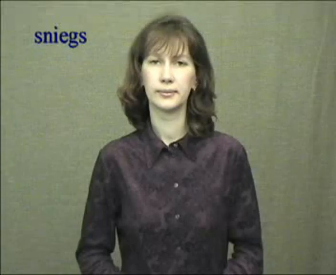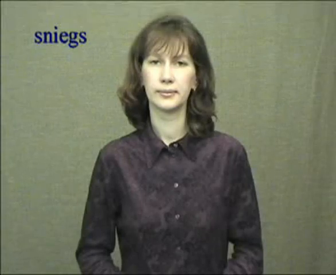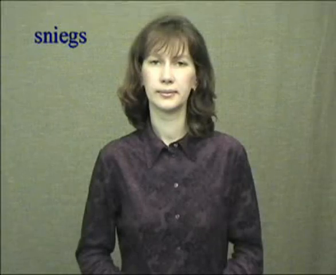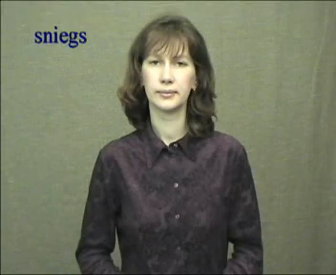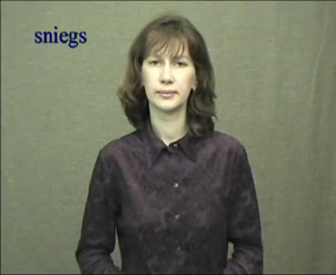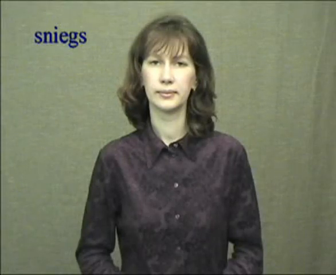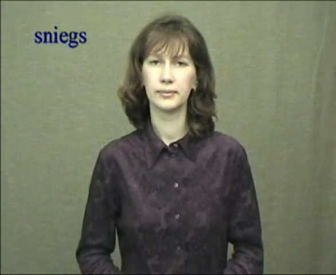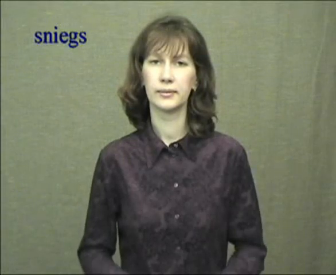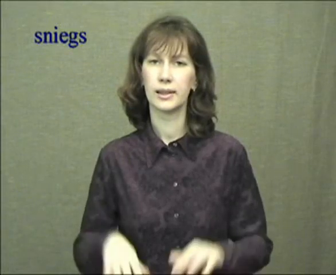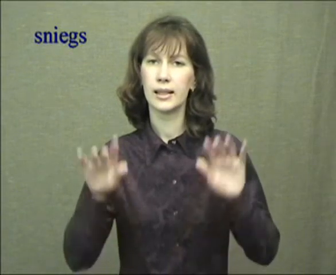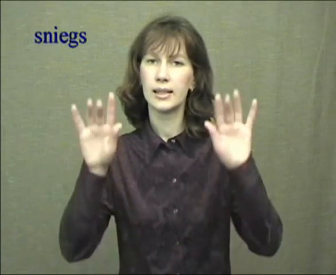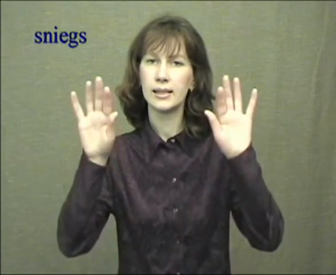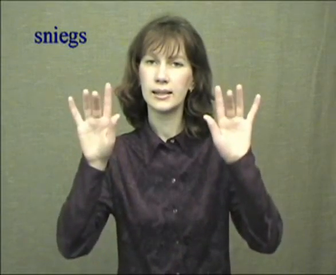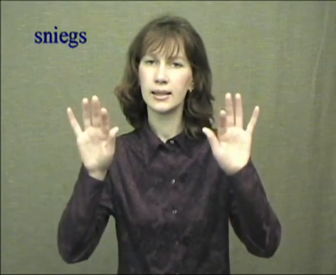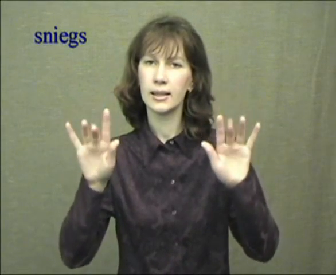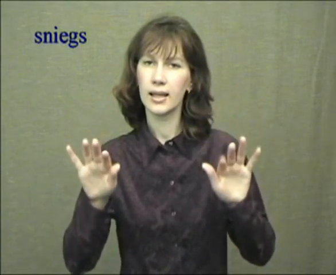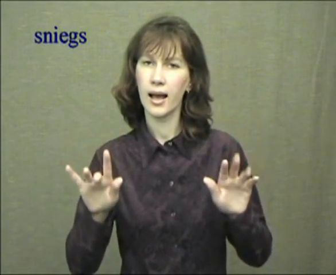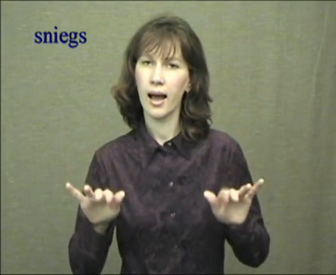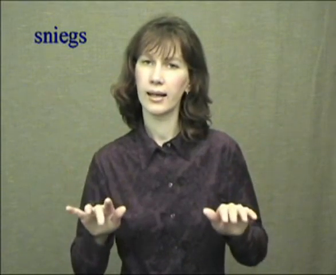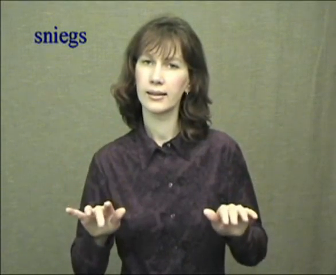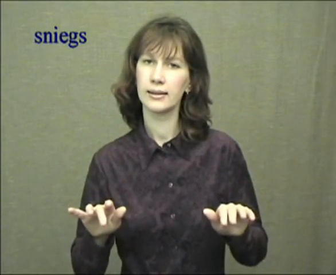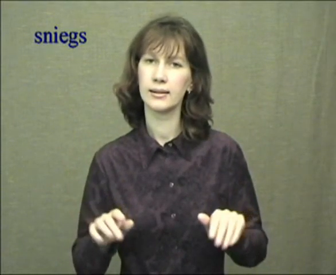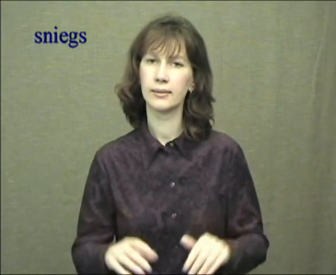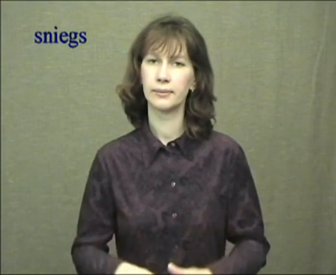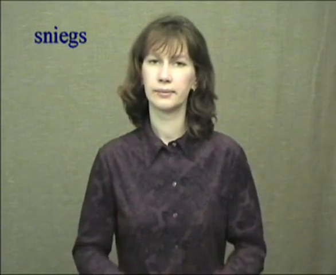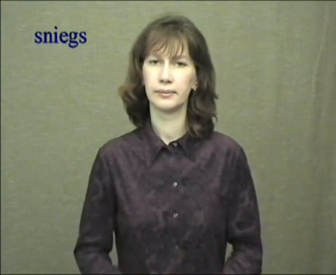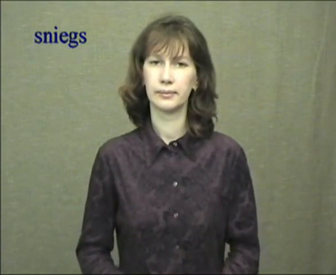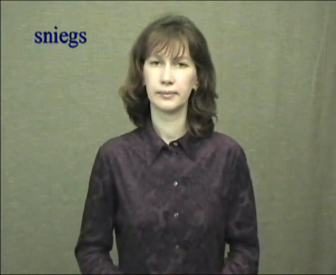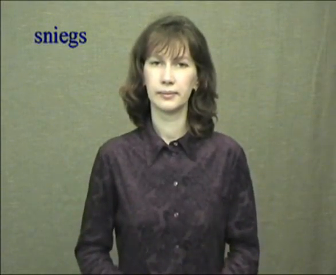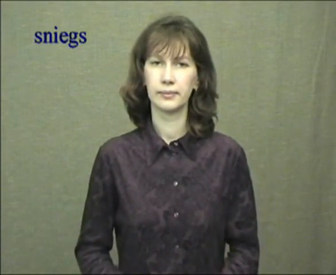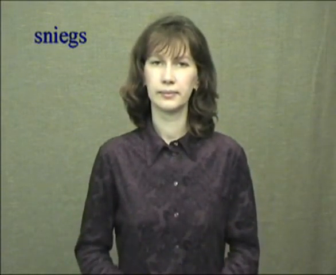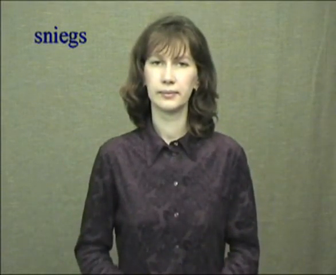sniegs